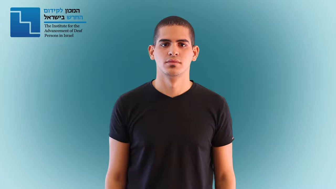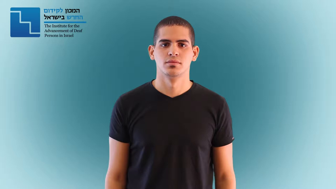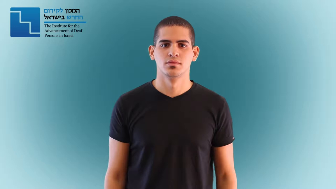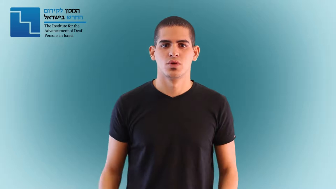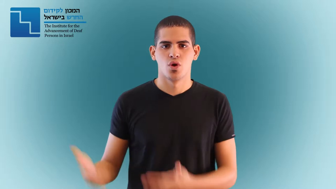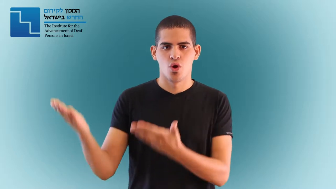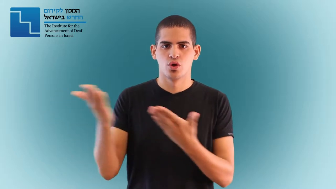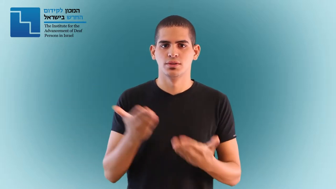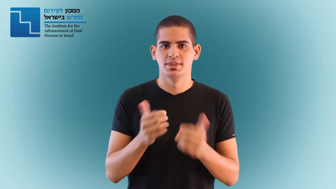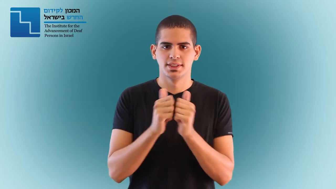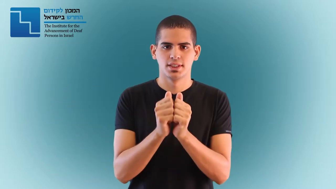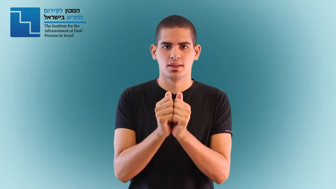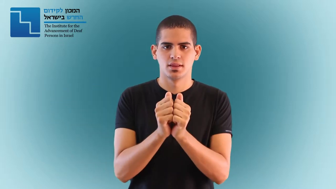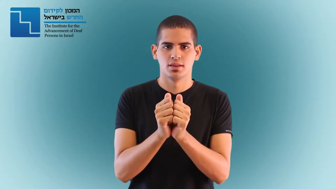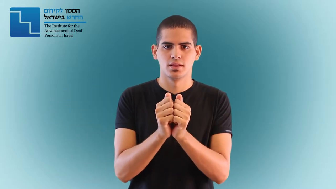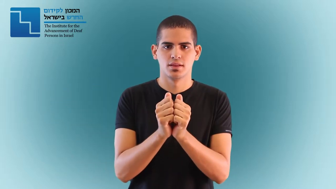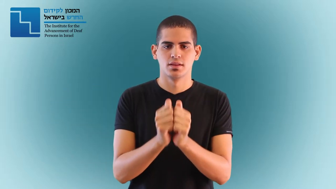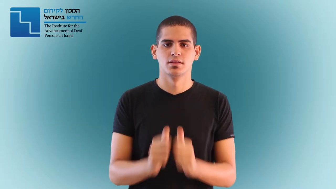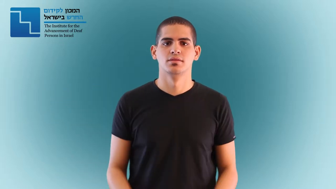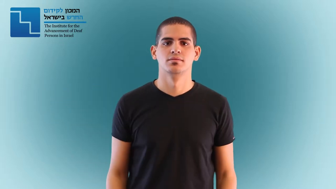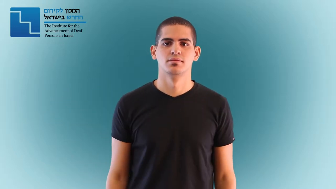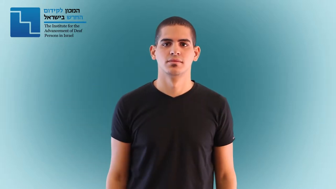אושפיזין